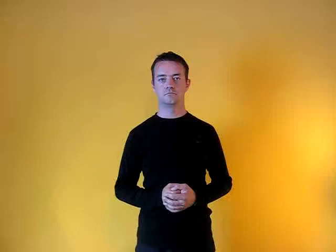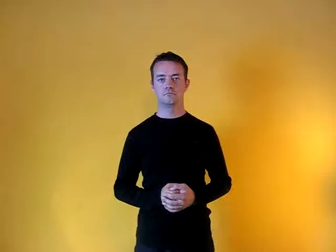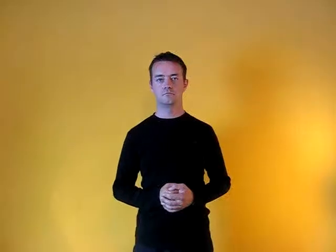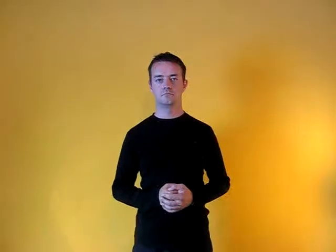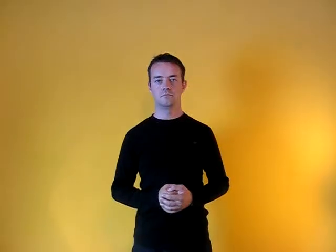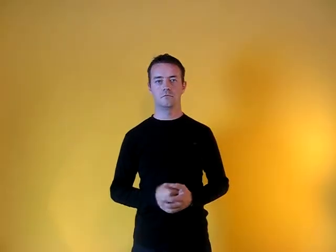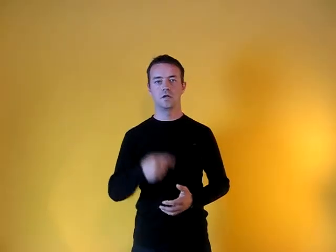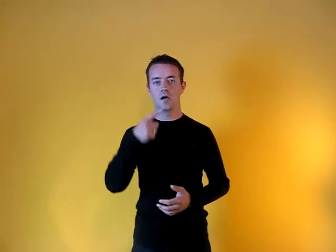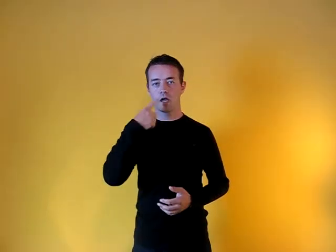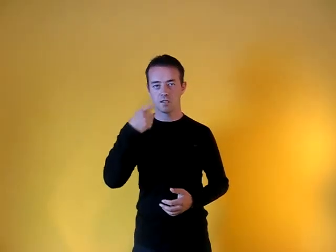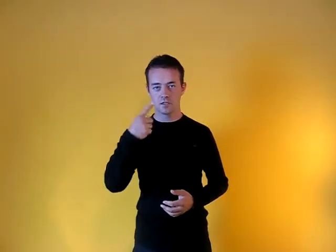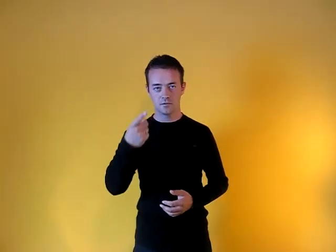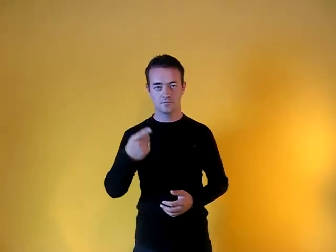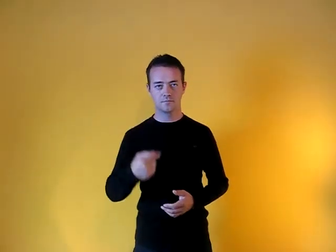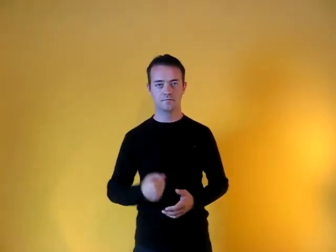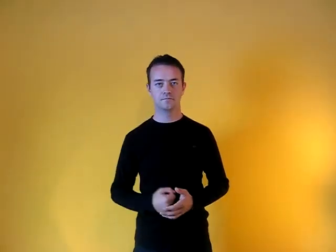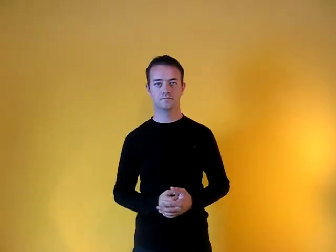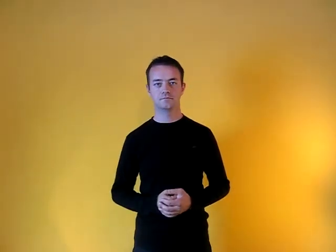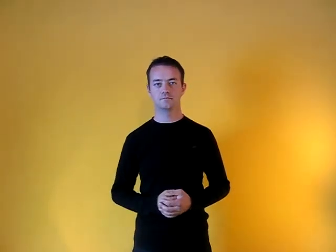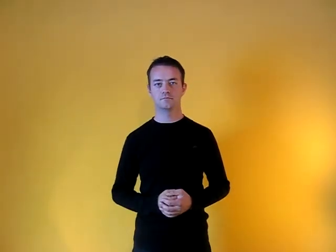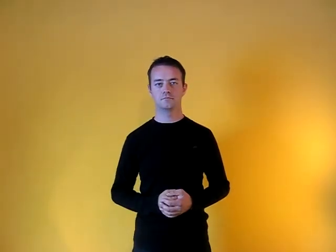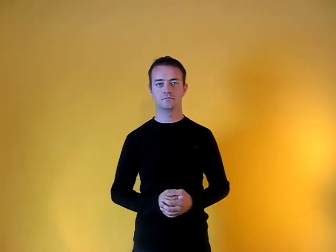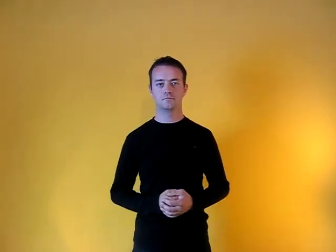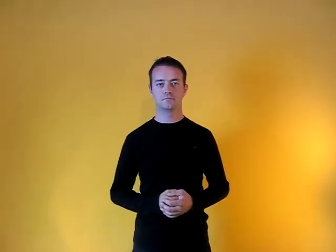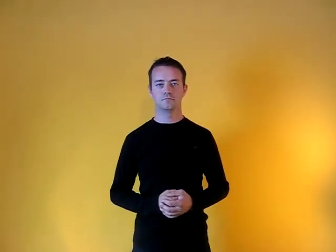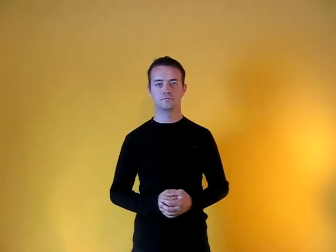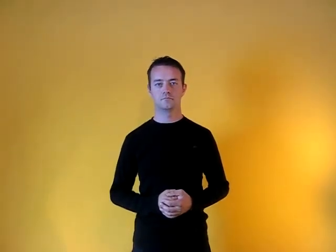reci (kaži)